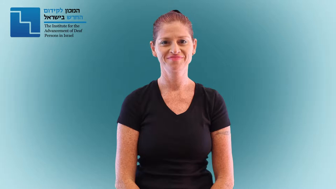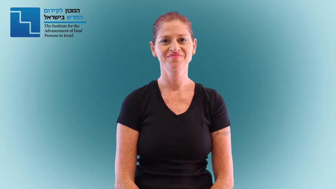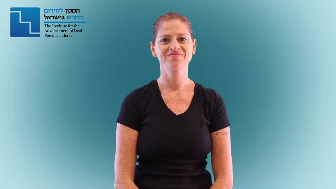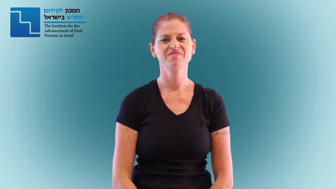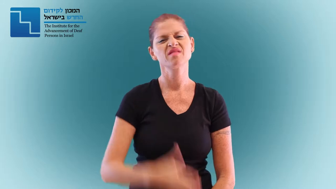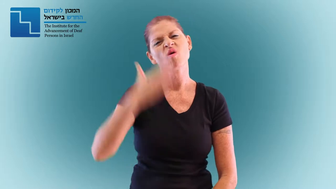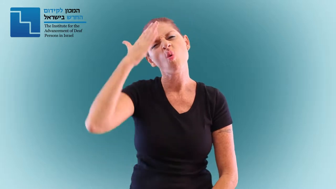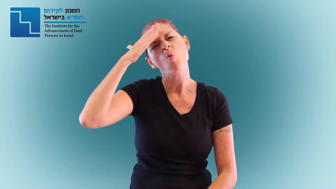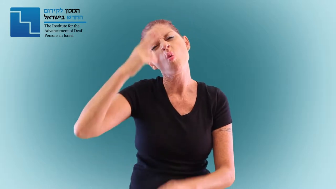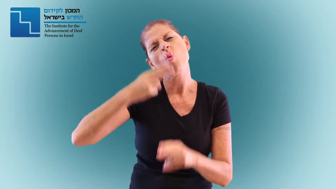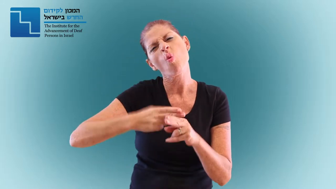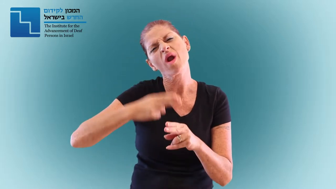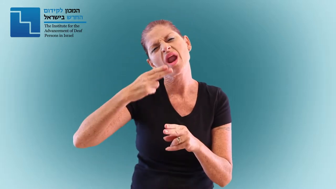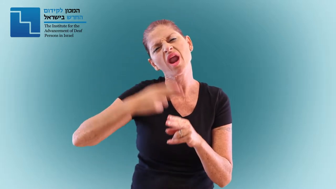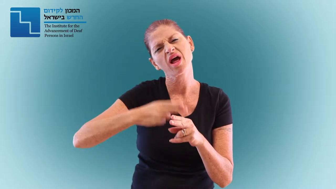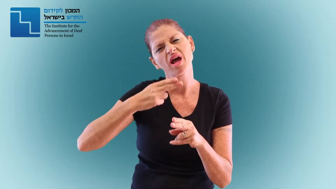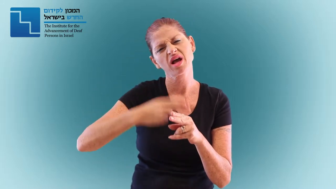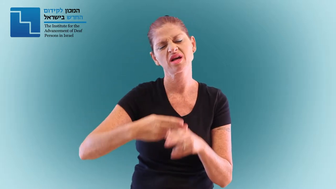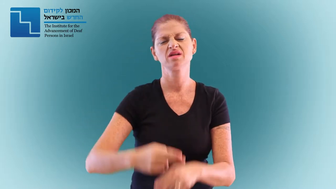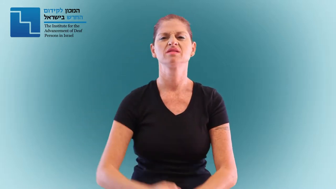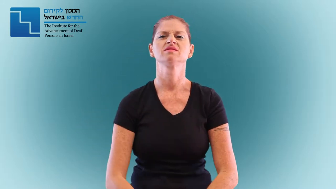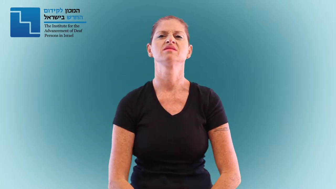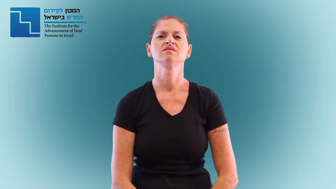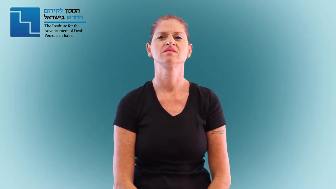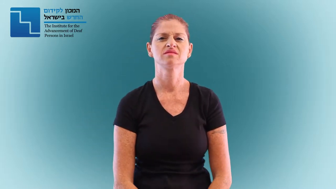חולה